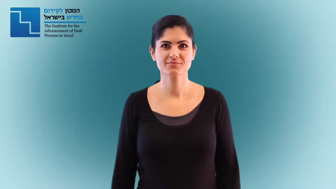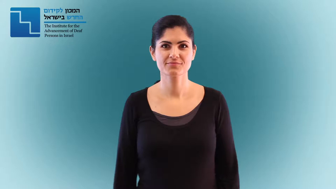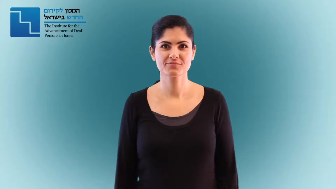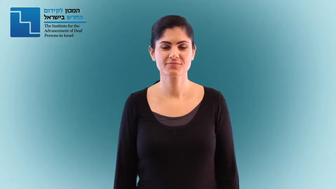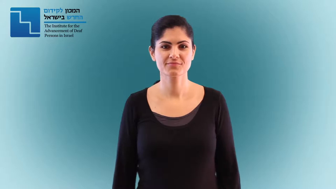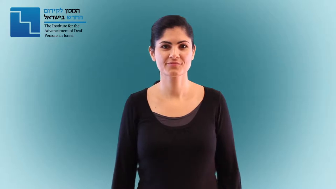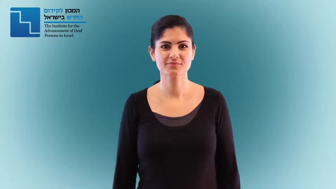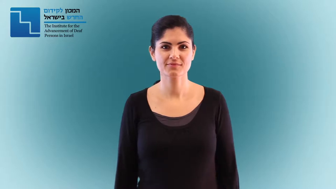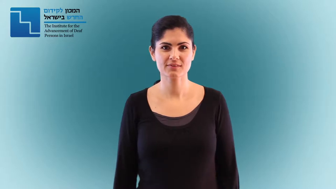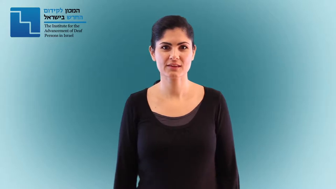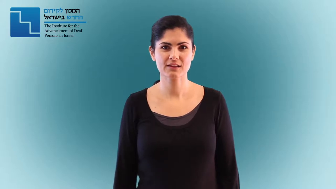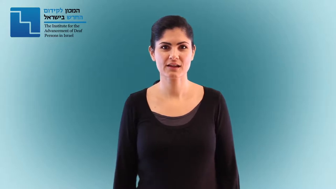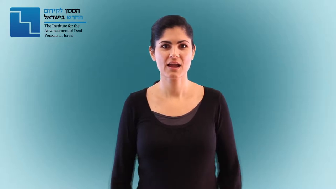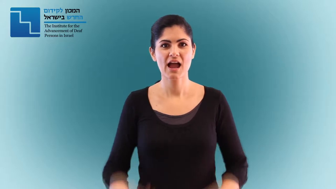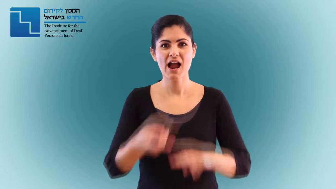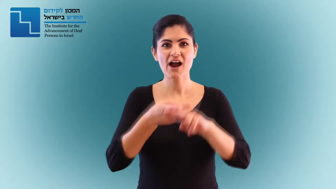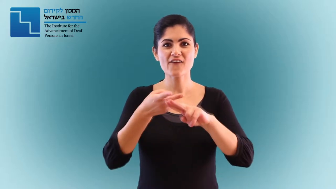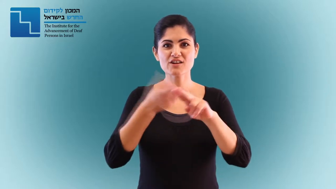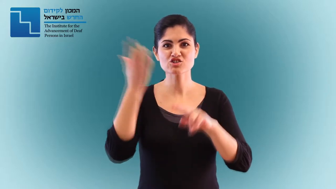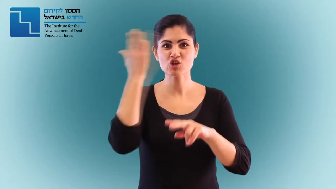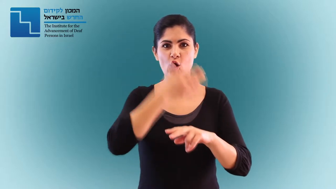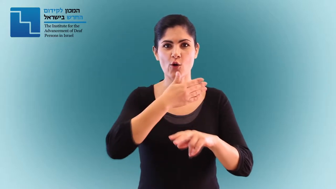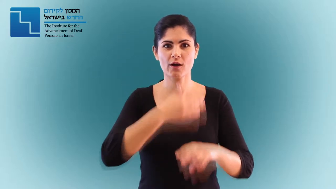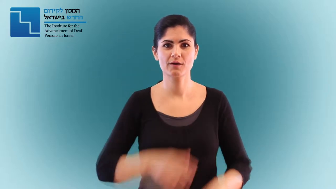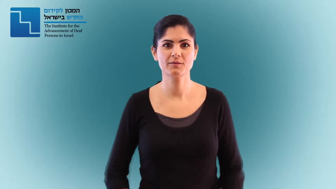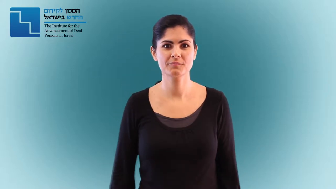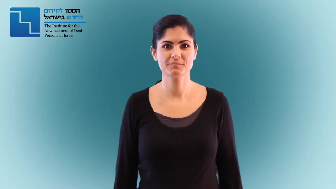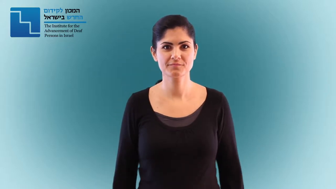קפה שחור